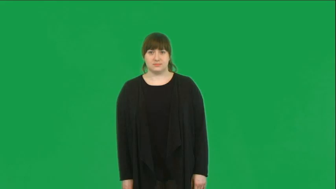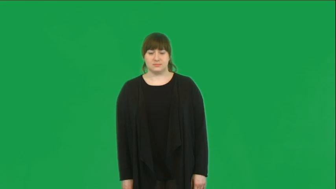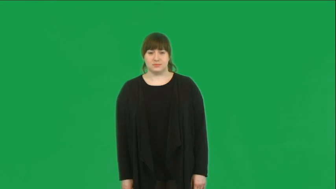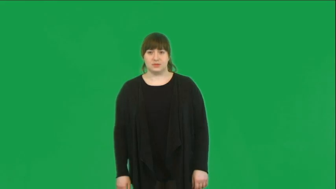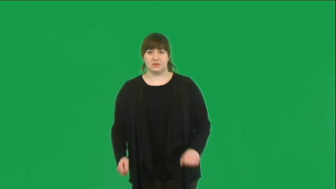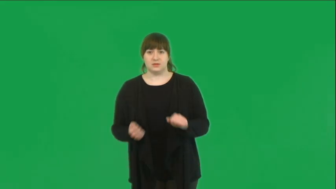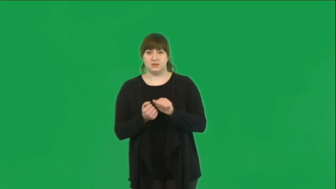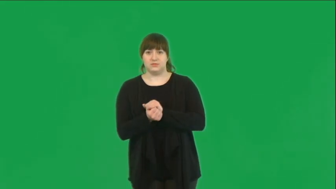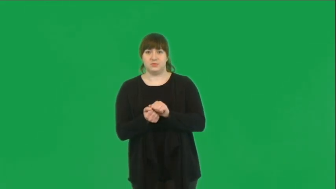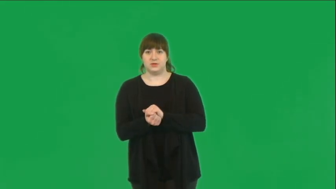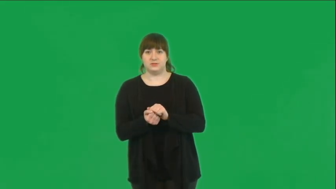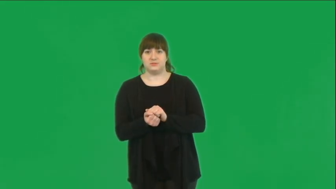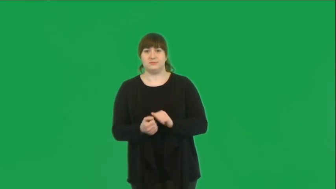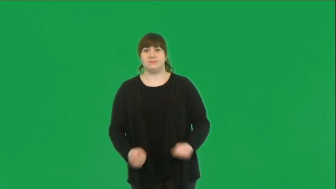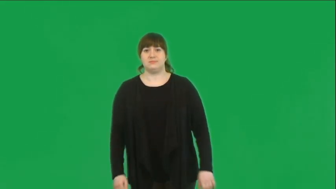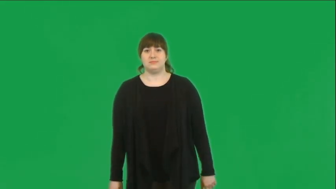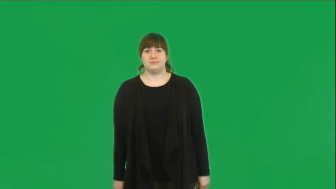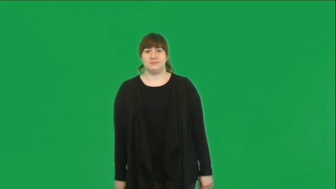wyprać